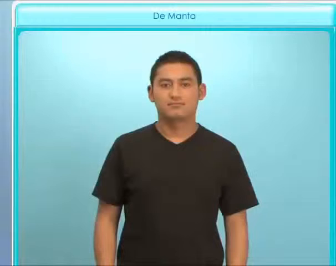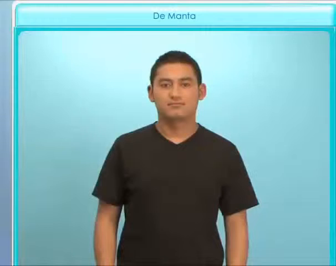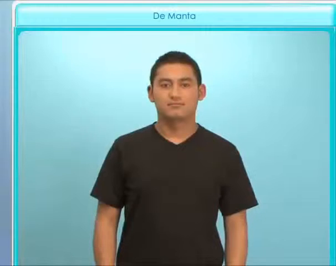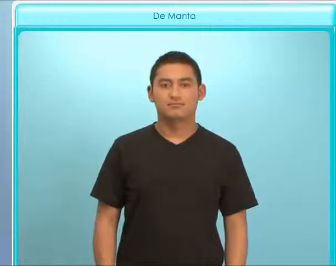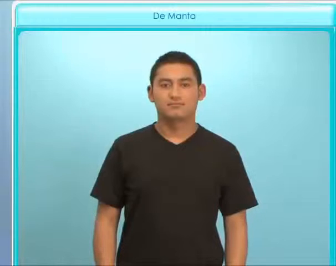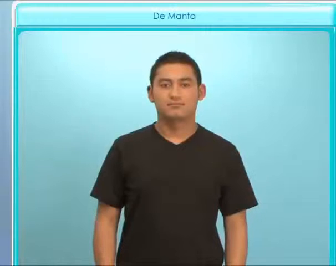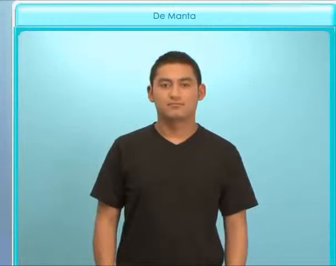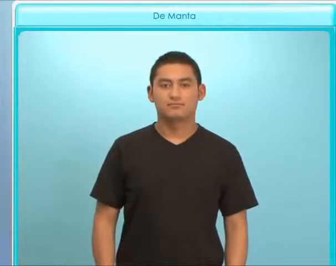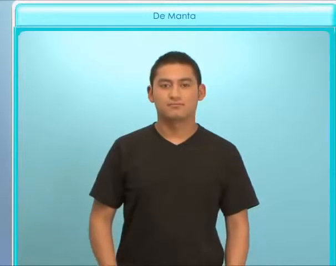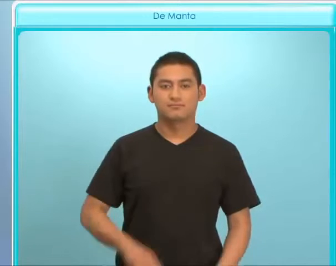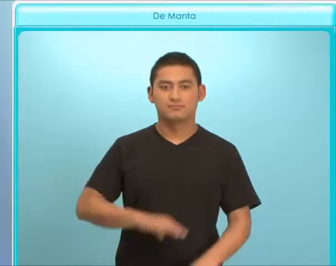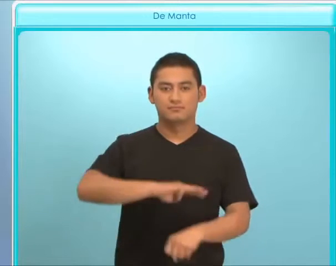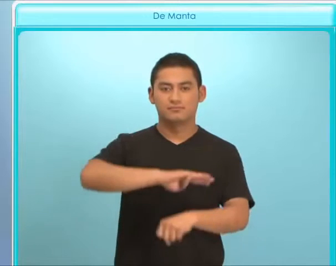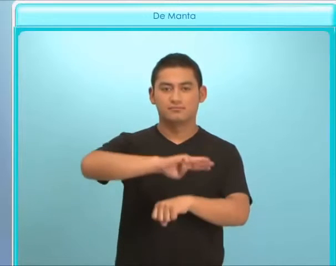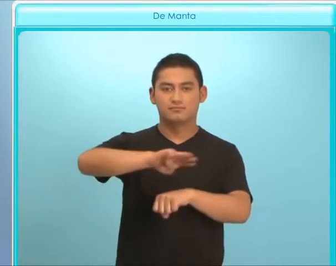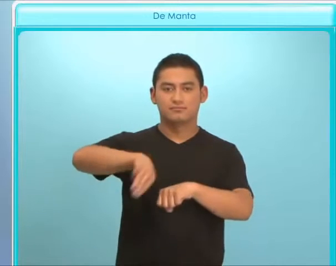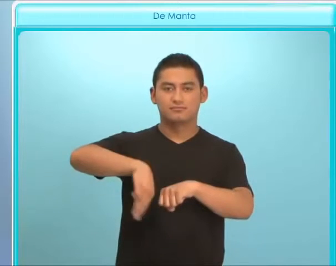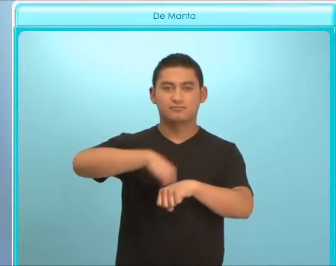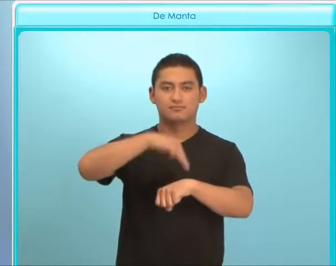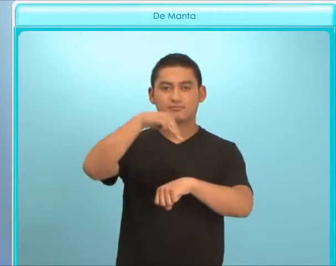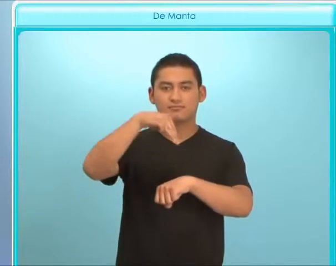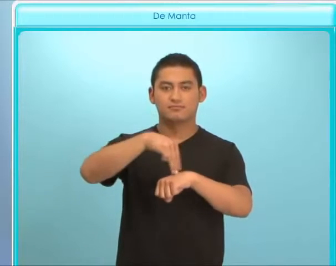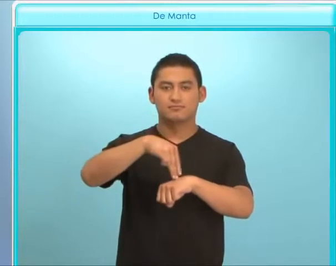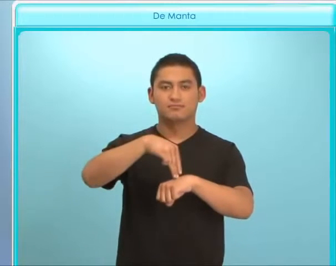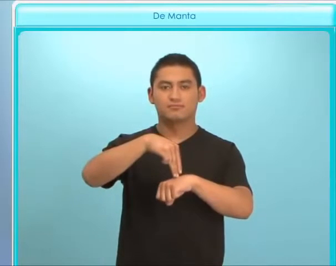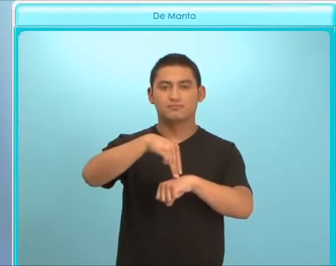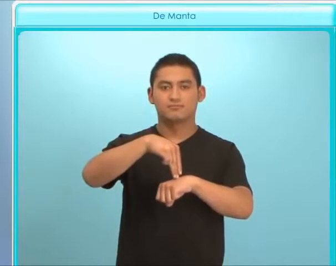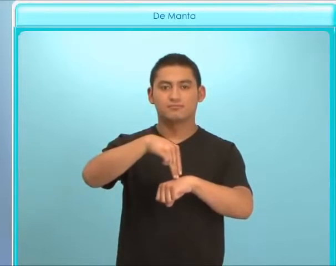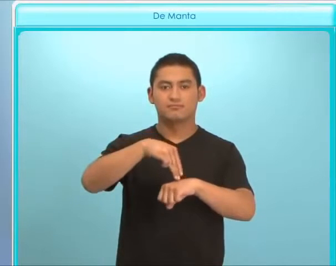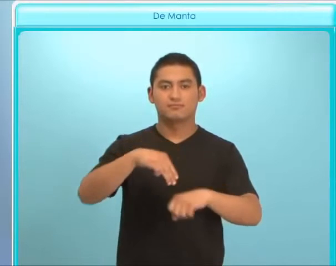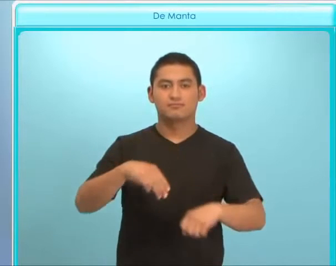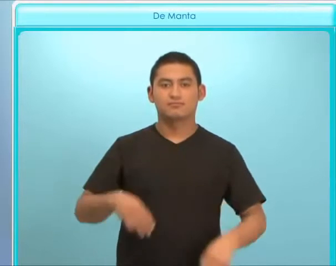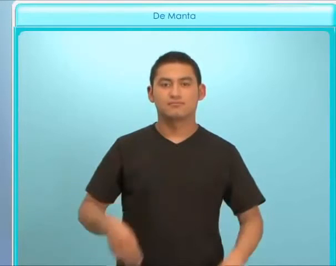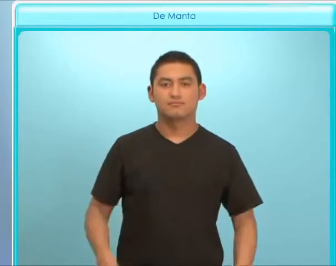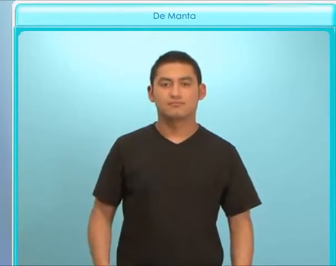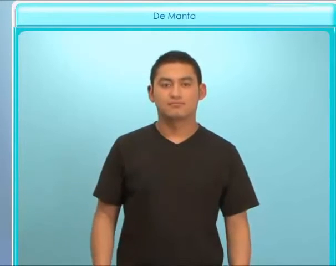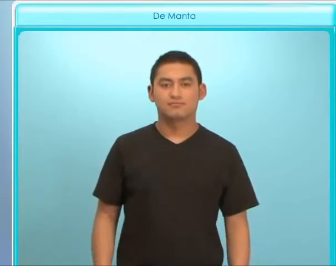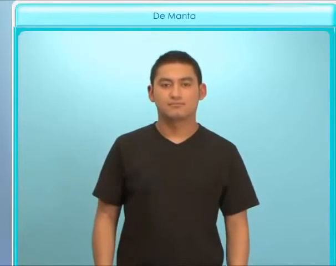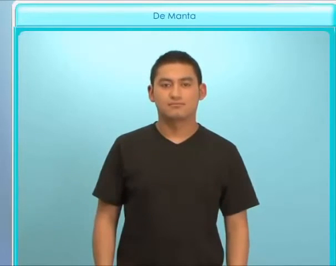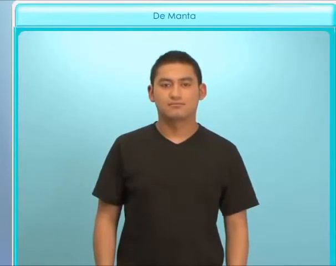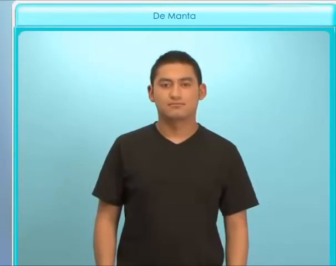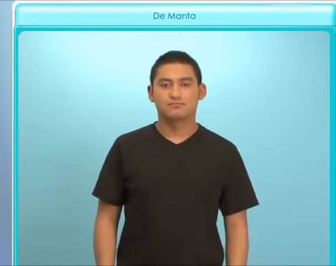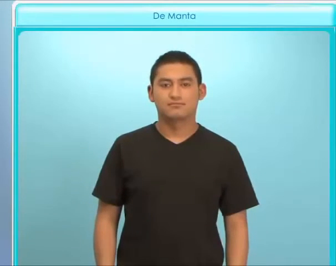DE MANTA